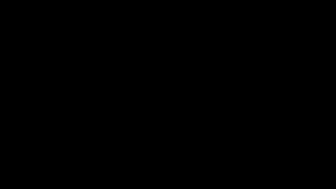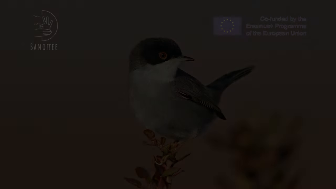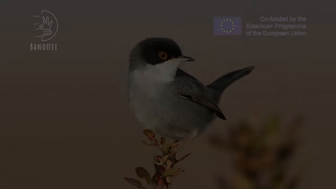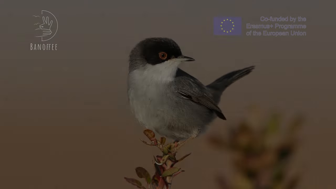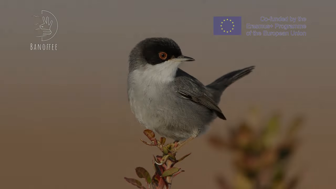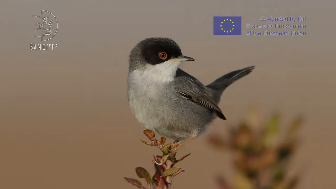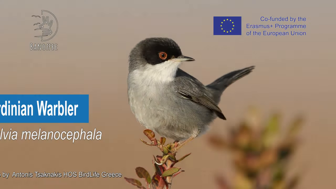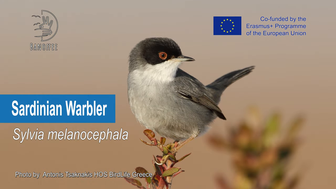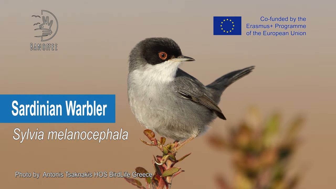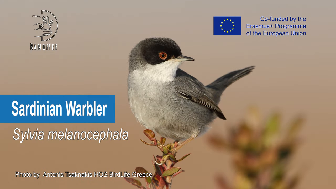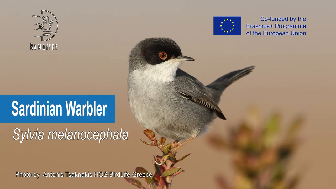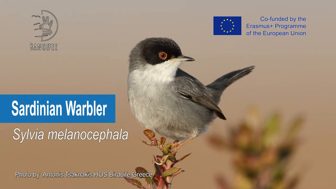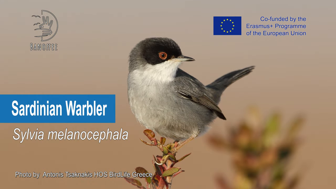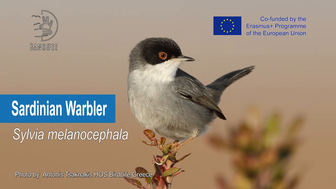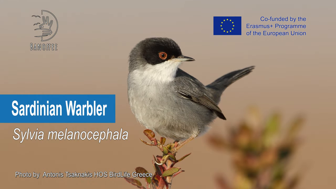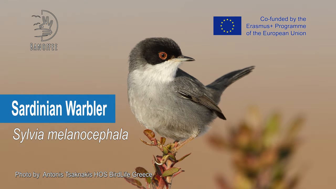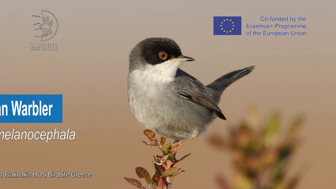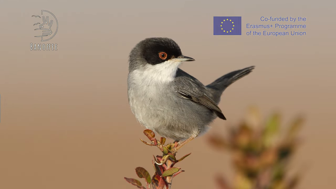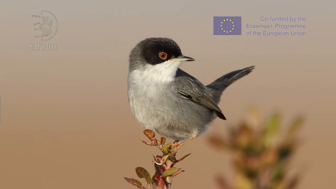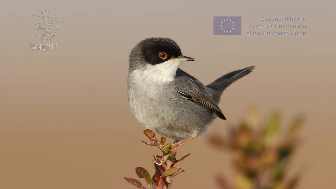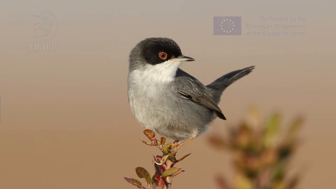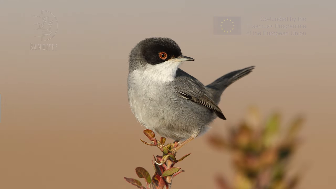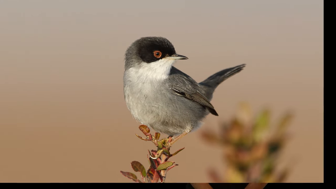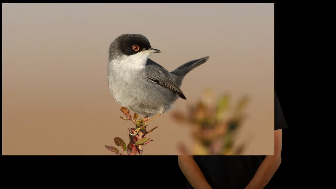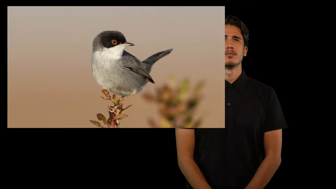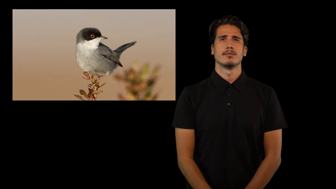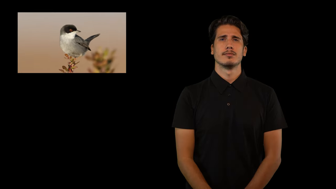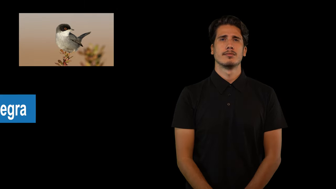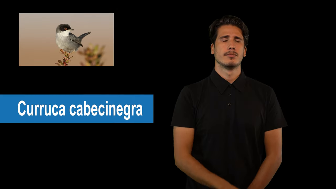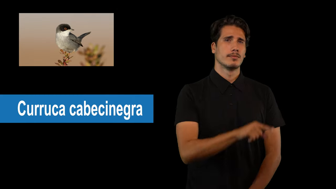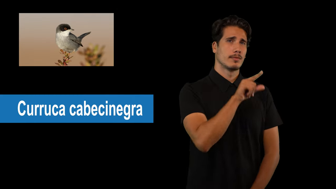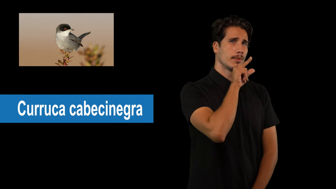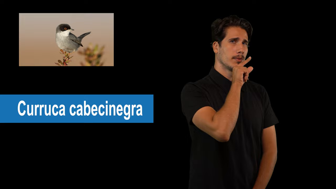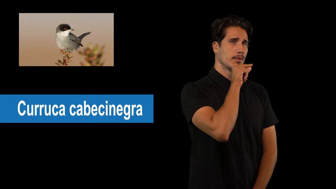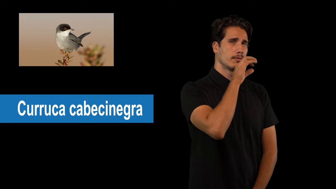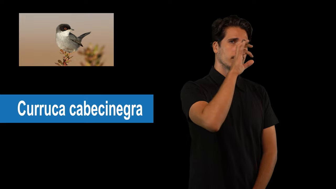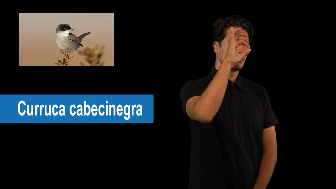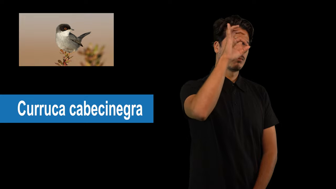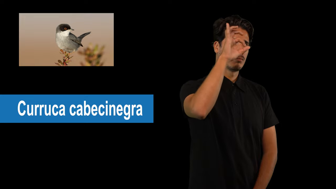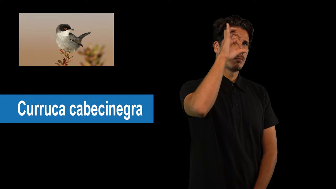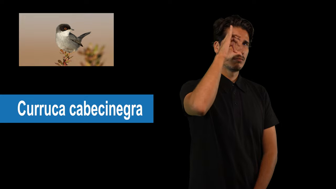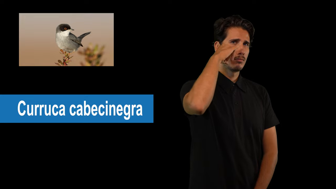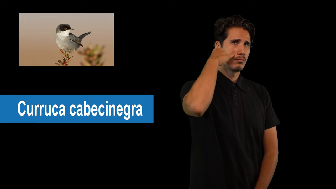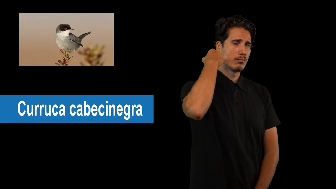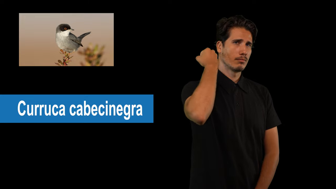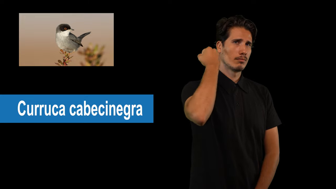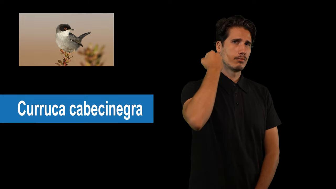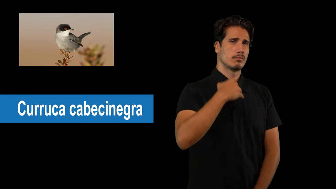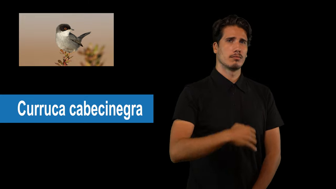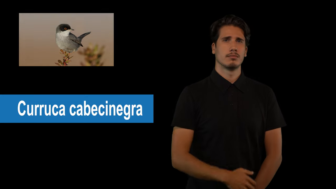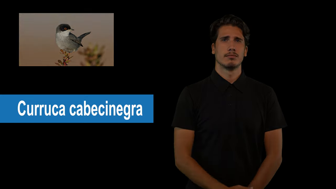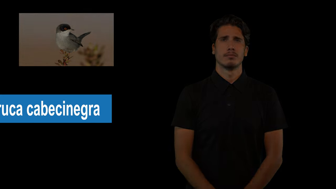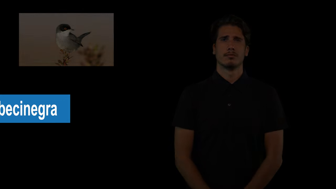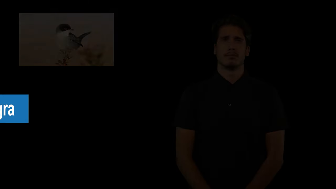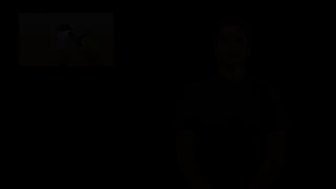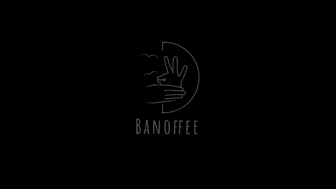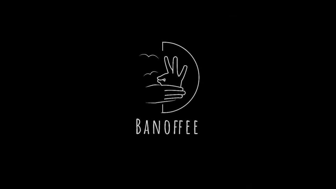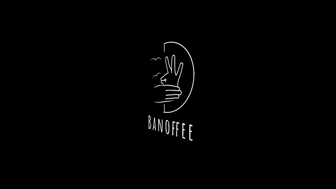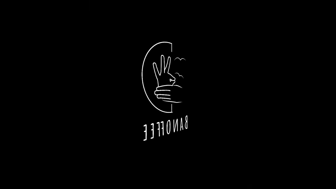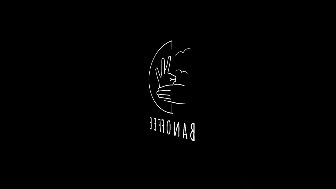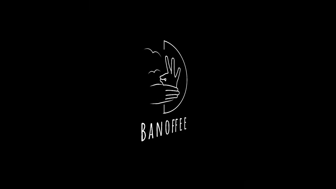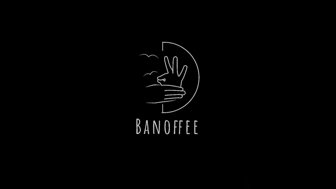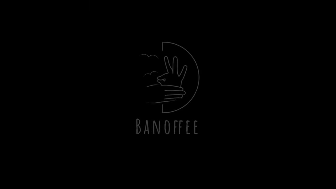Curruca cabecinegra